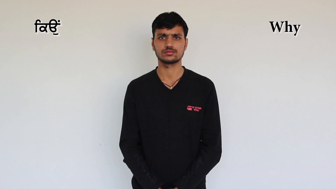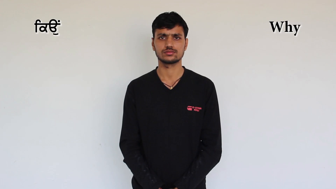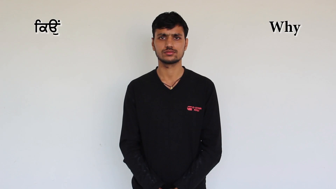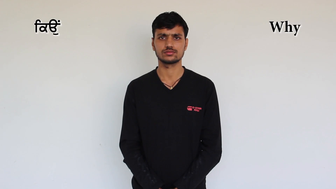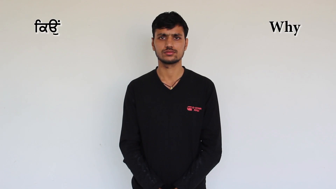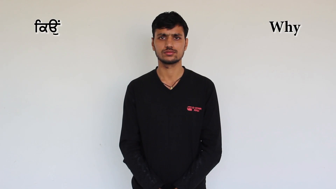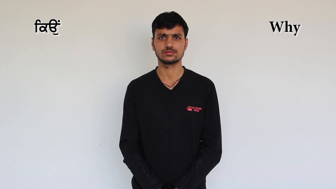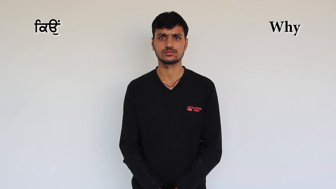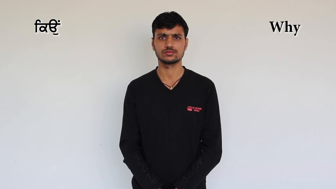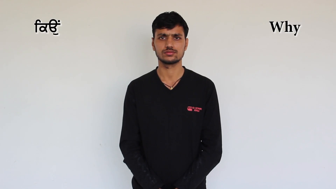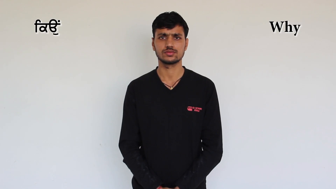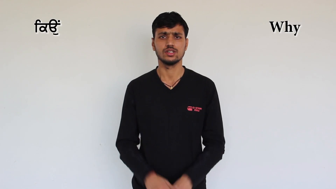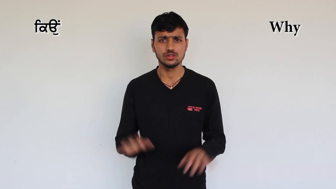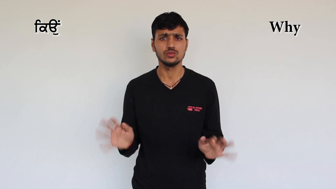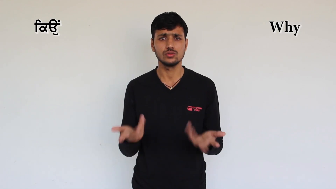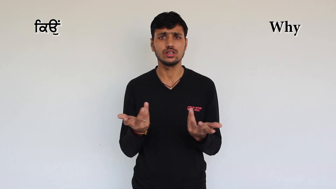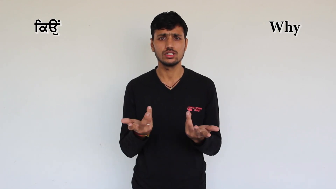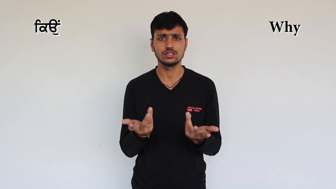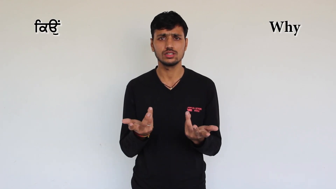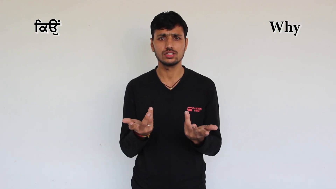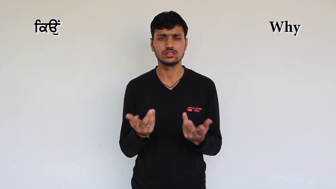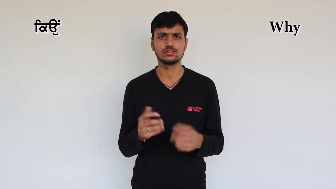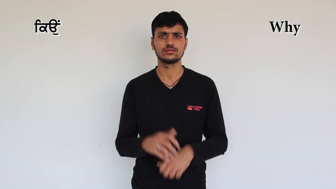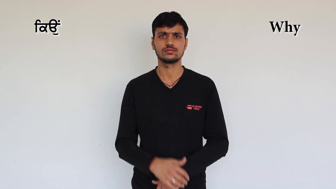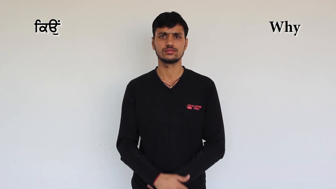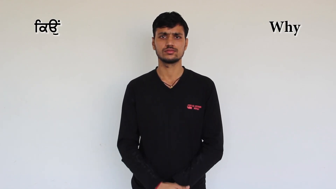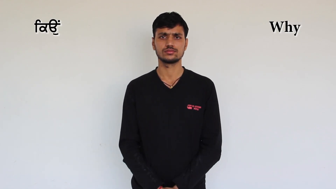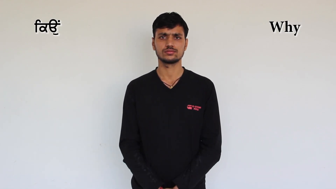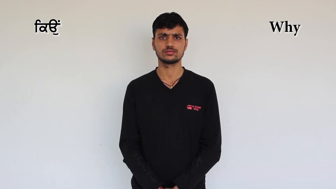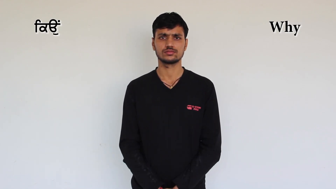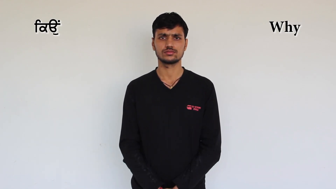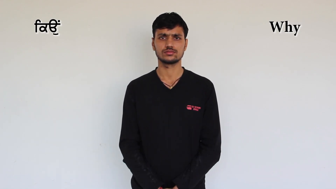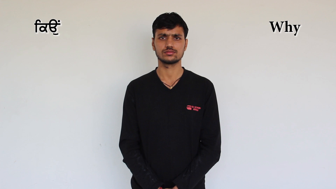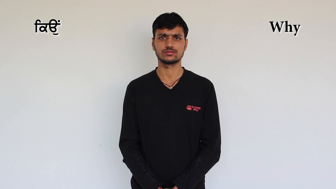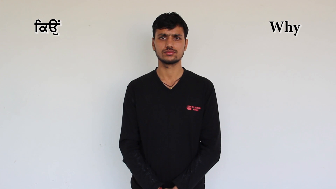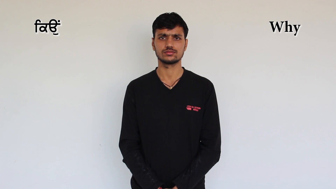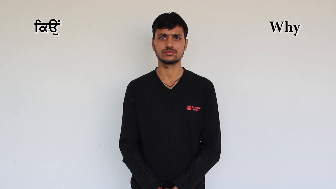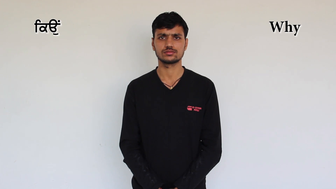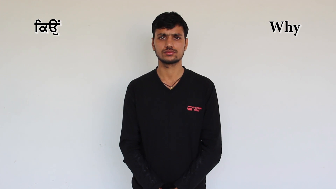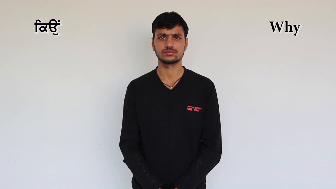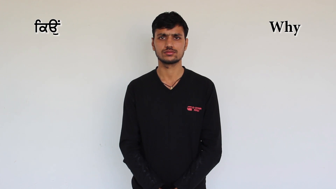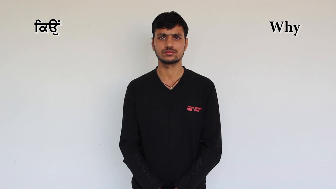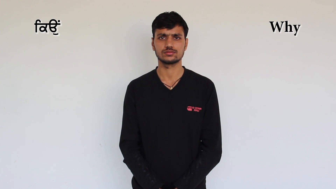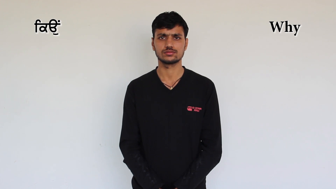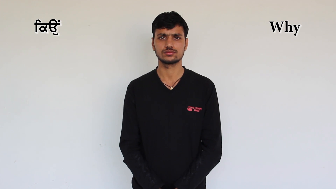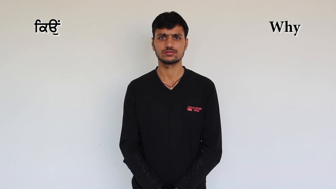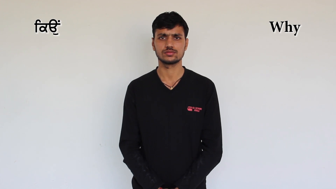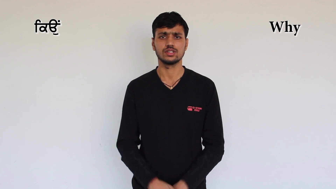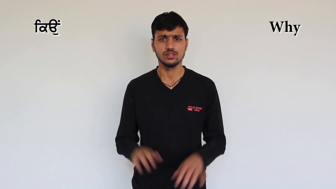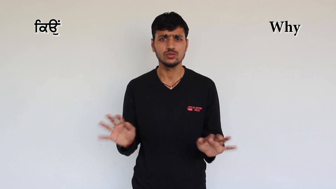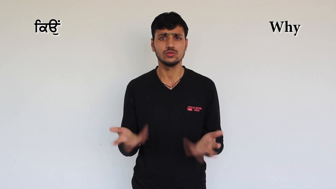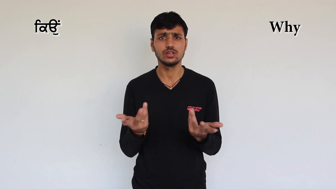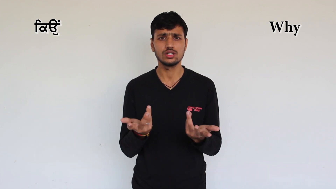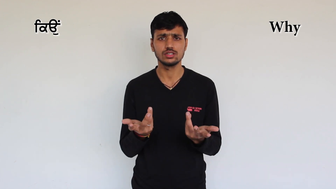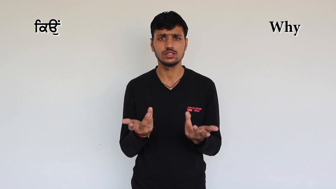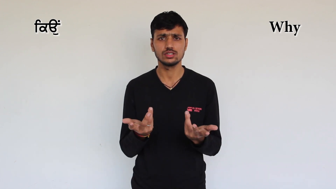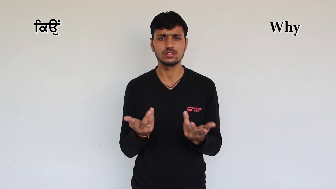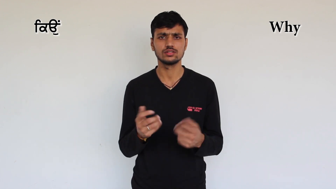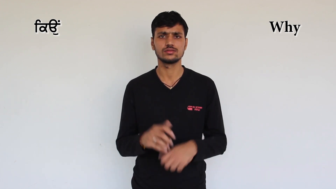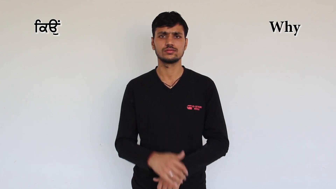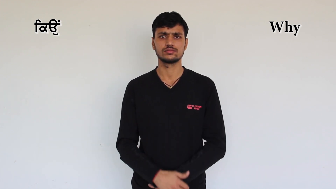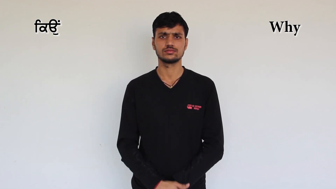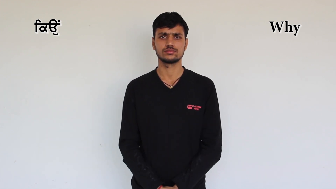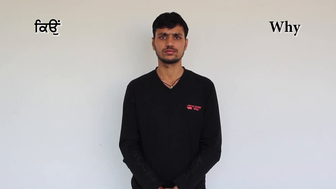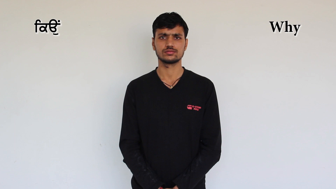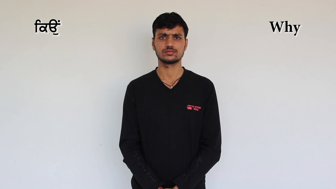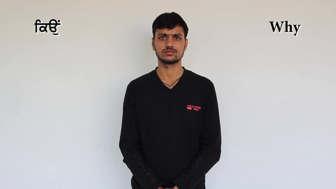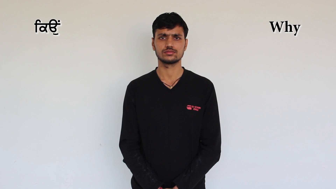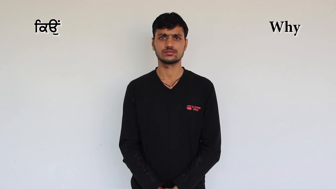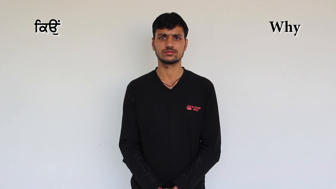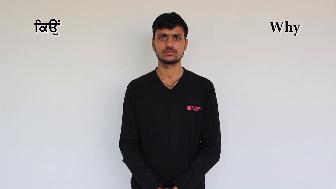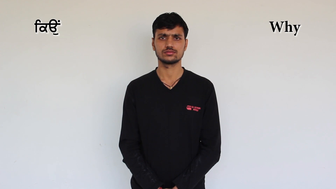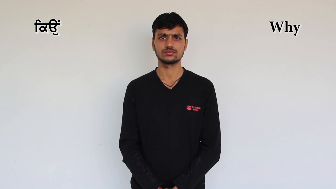ਿਕਉਂ